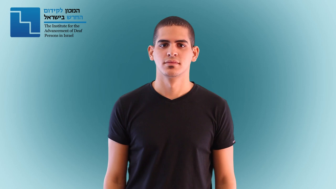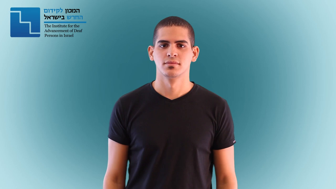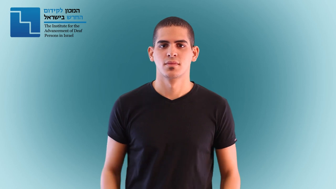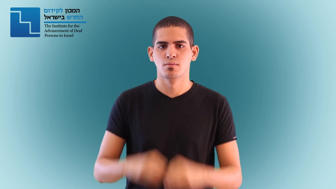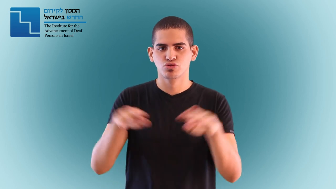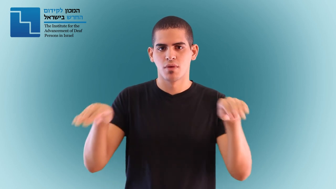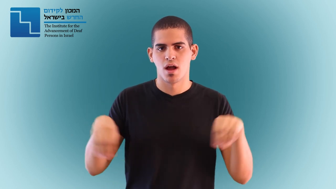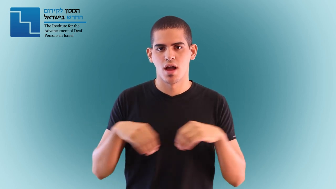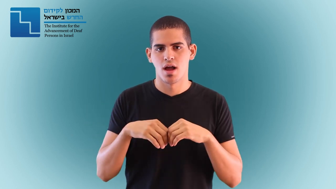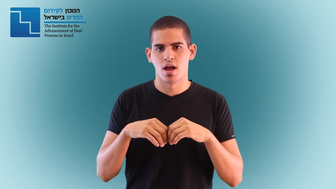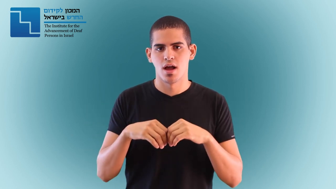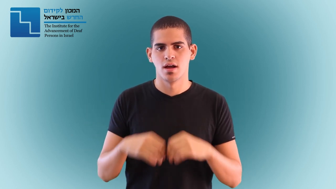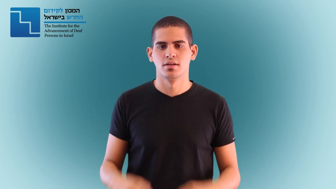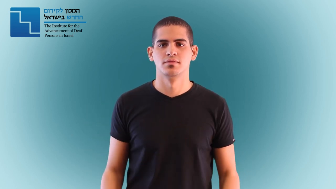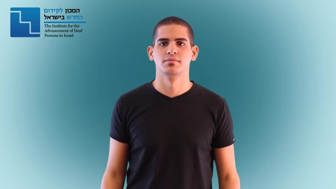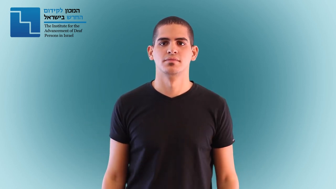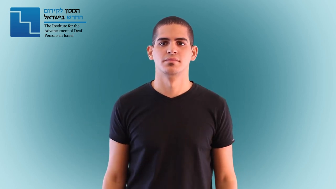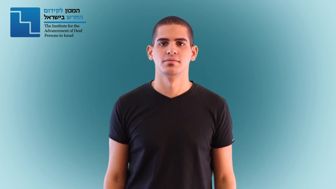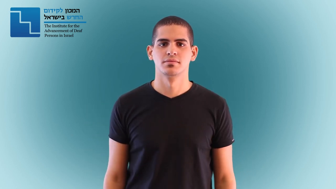משפחה